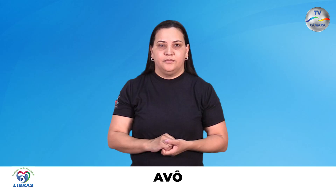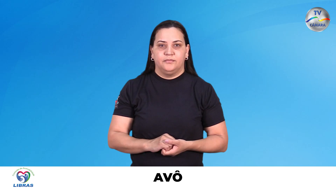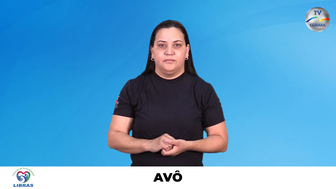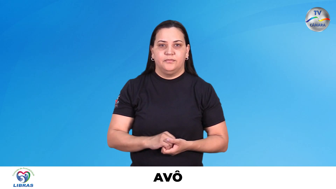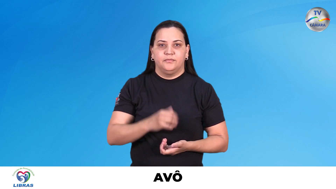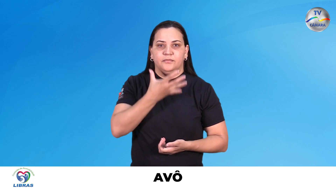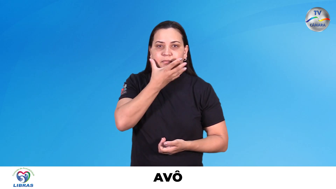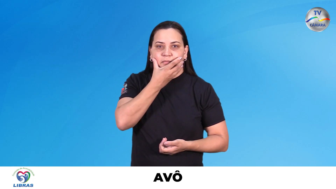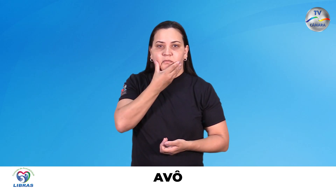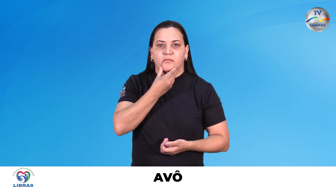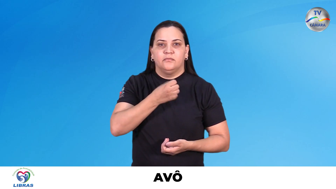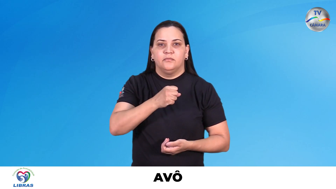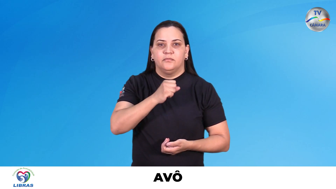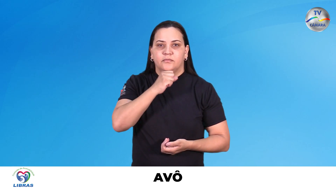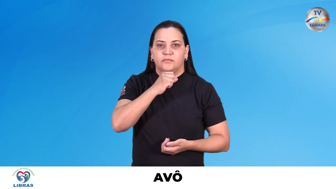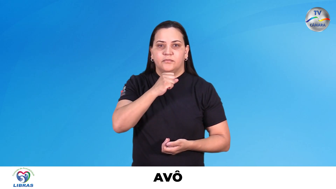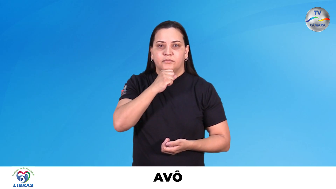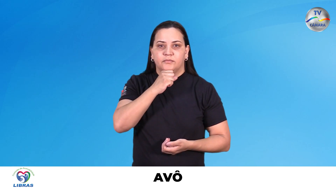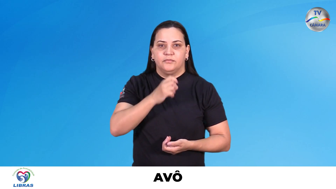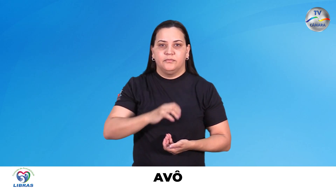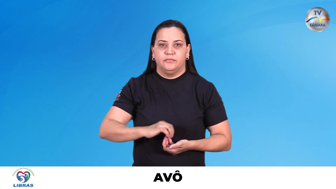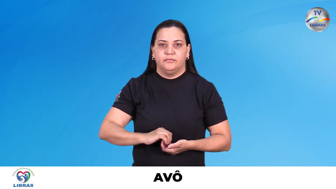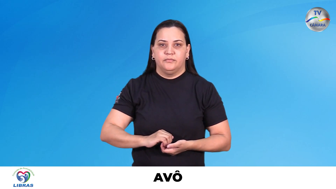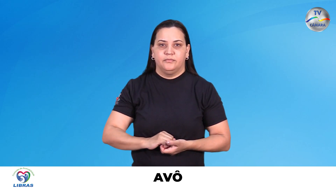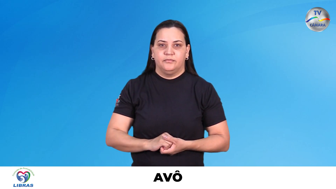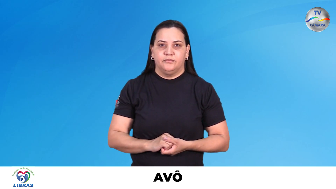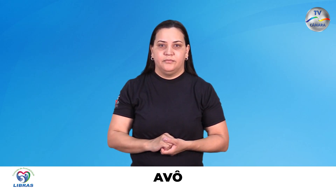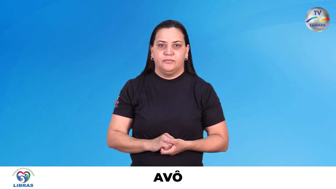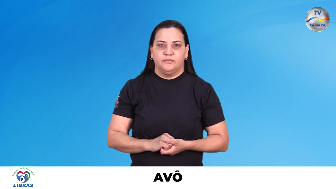Avô